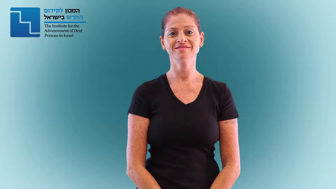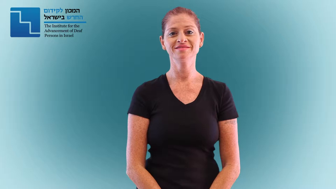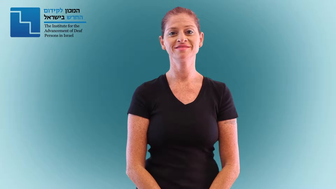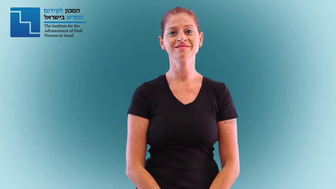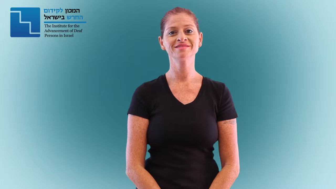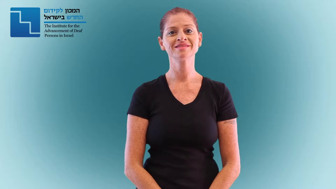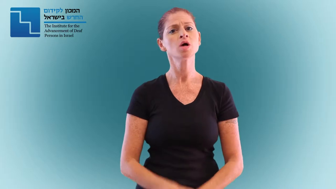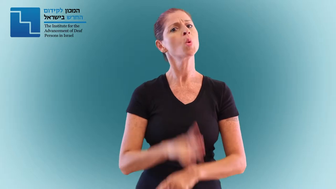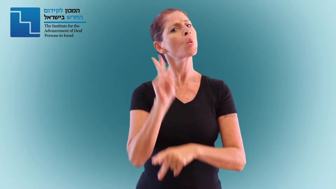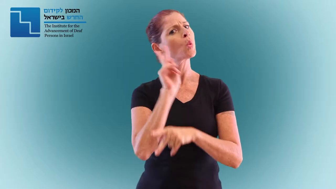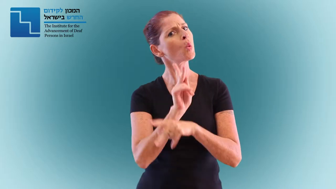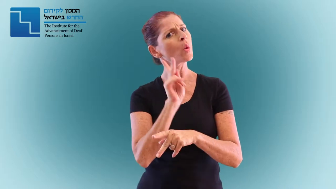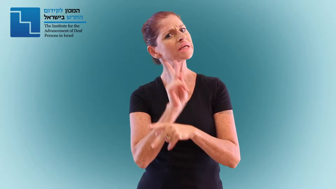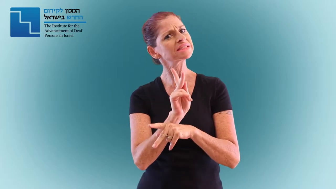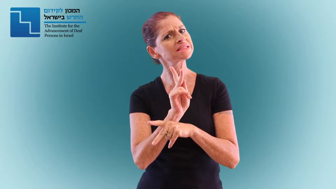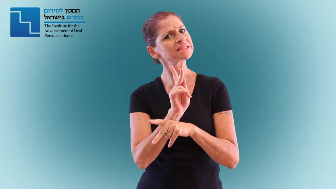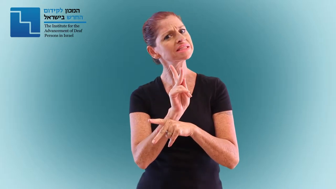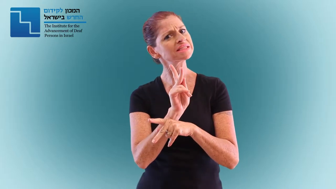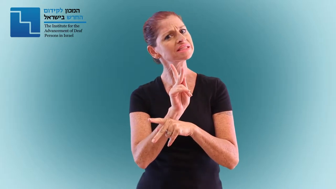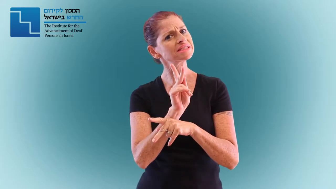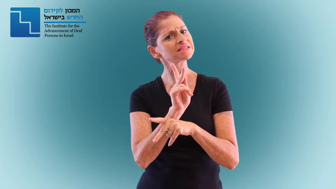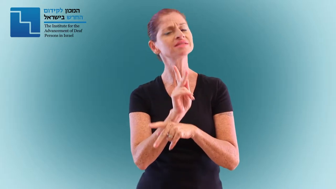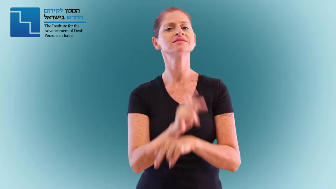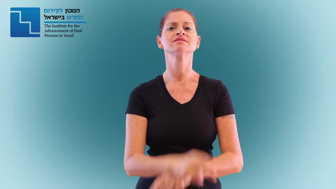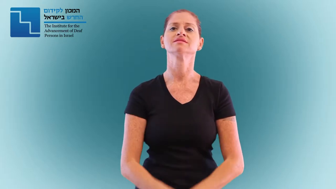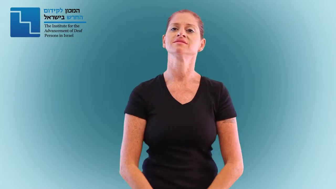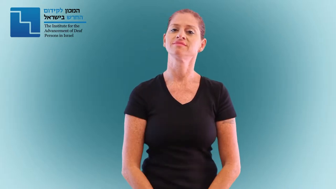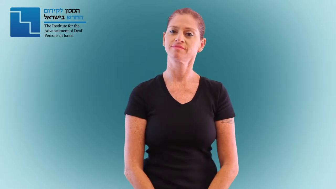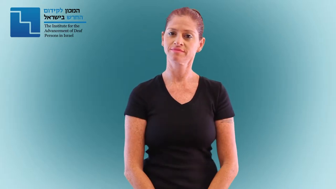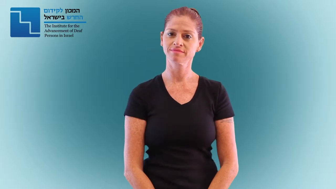קורס